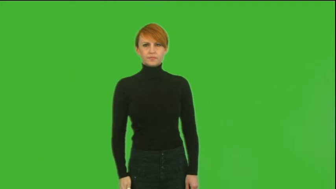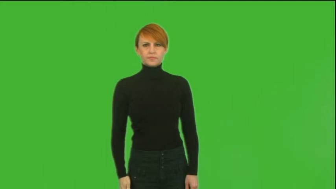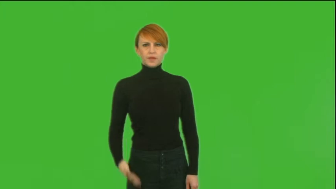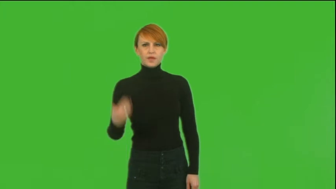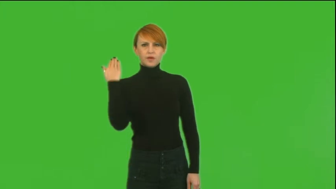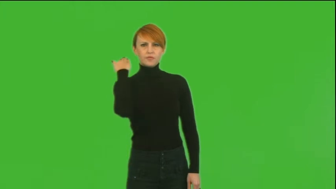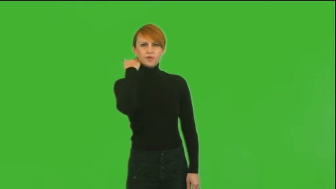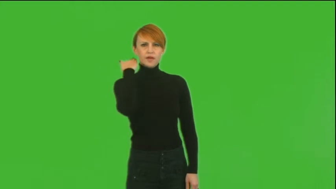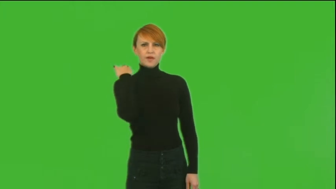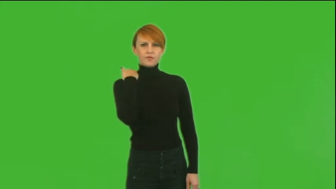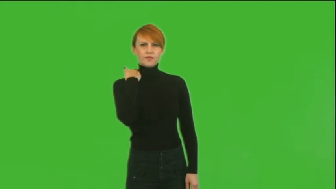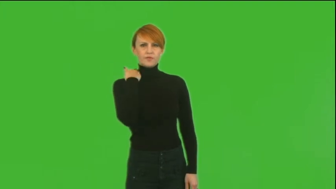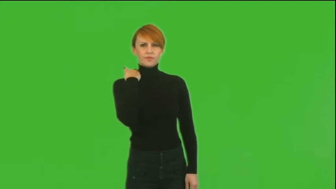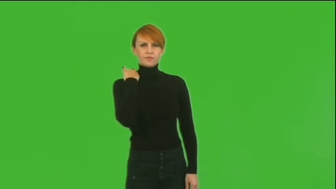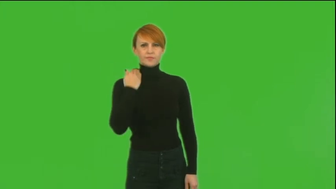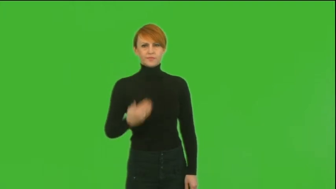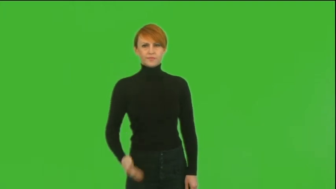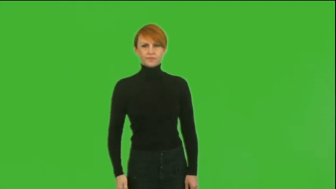Wejherowo